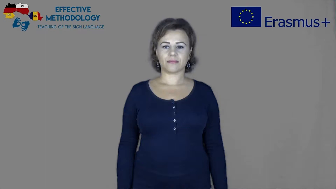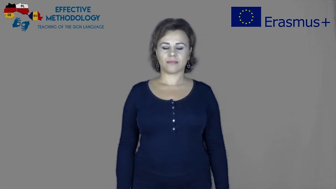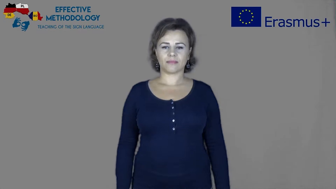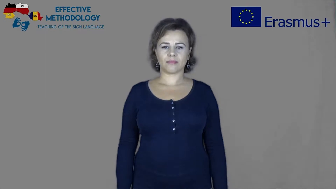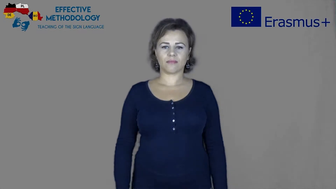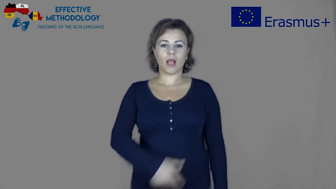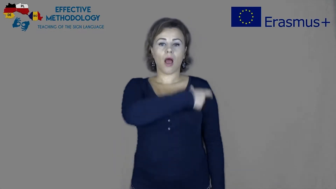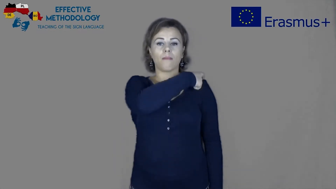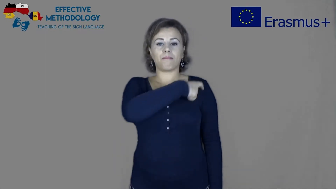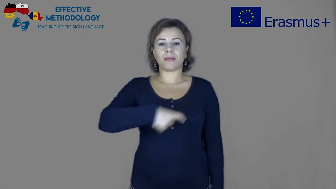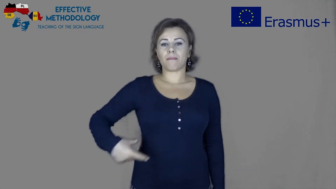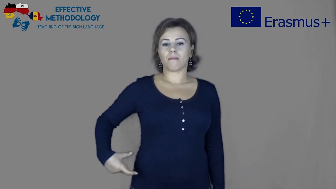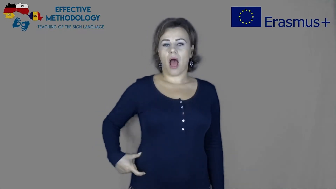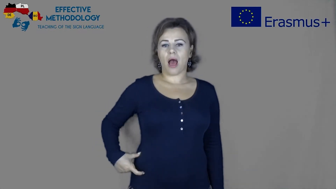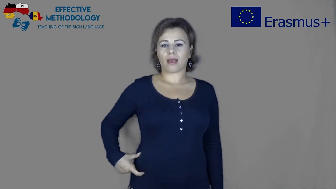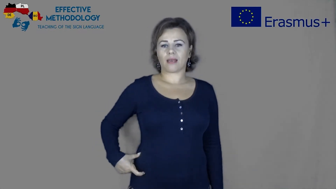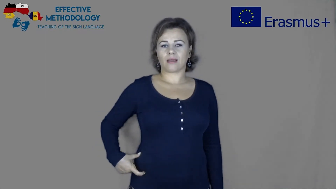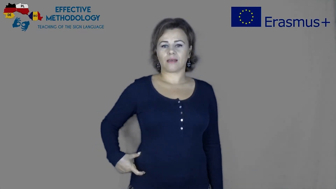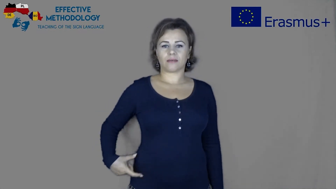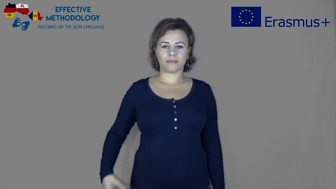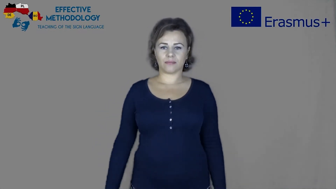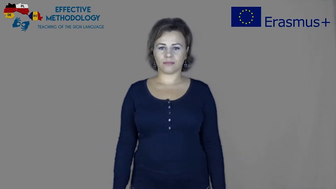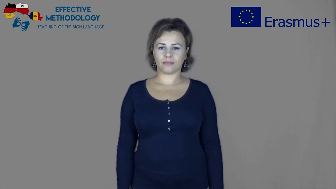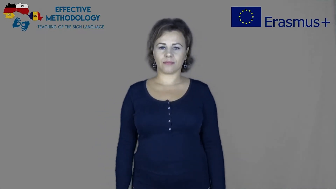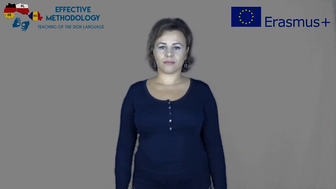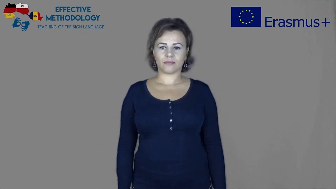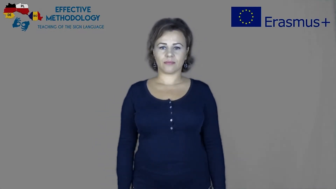Primar